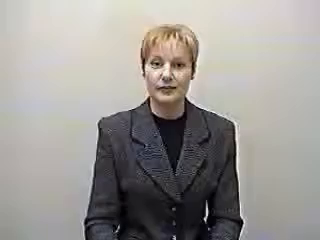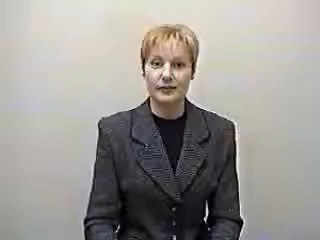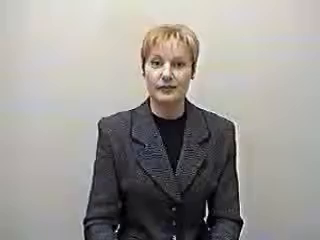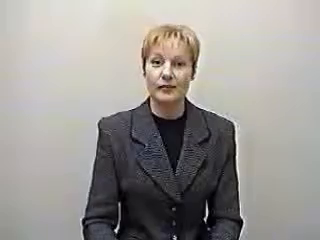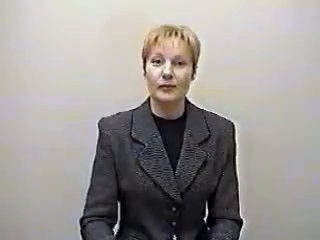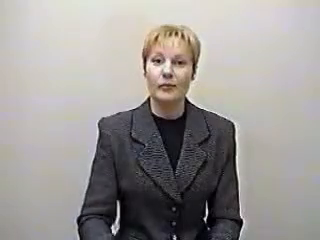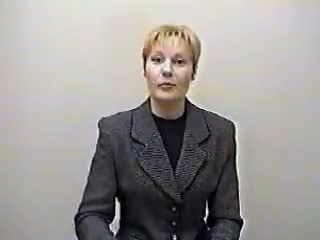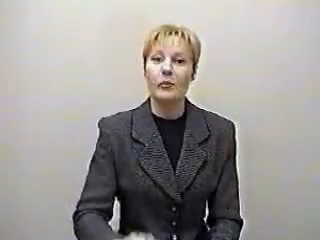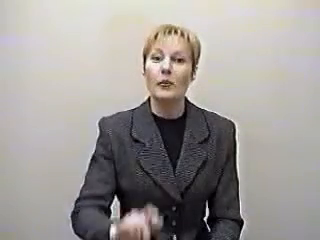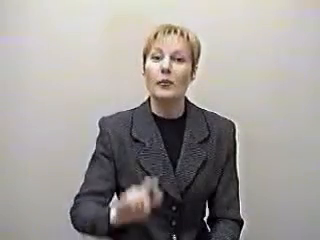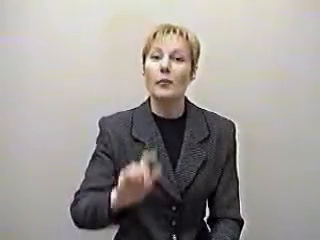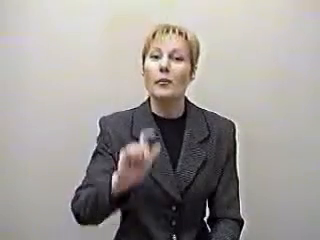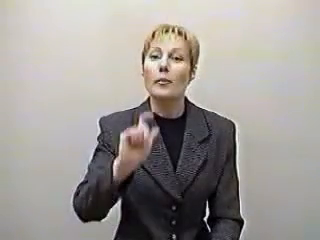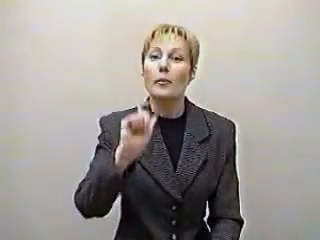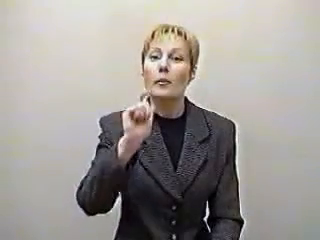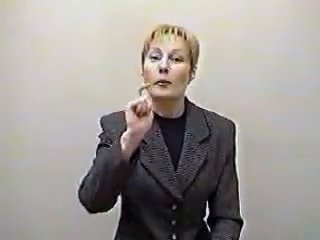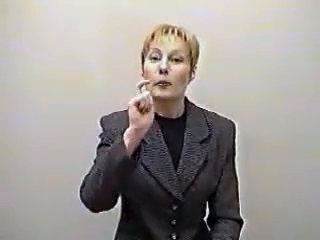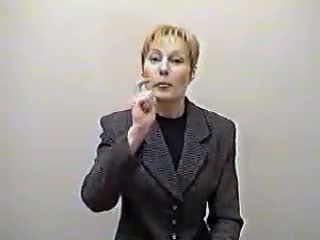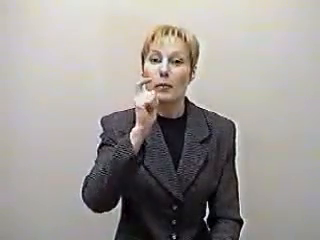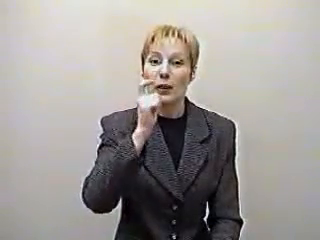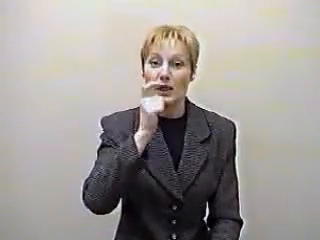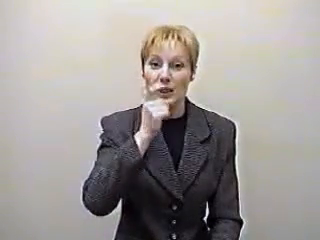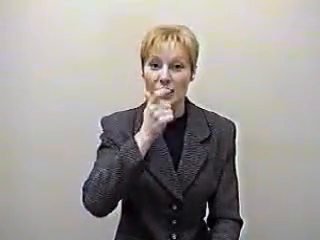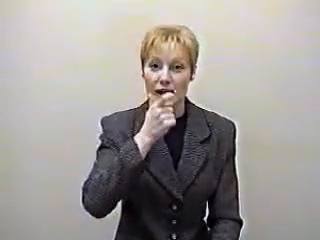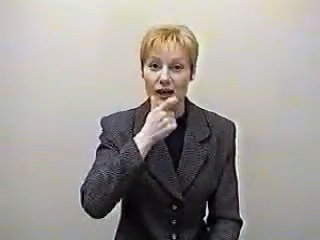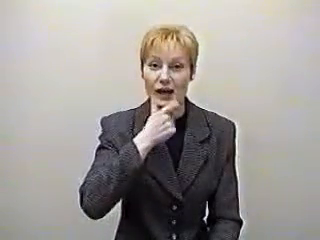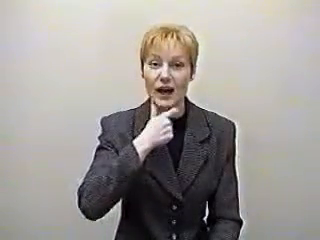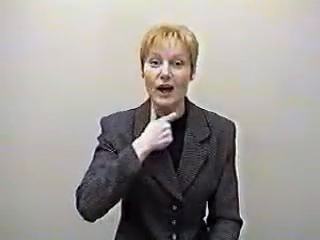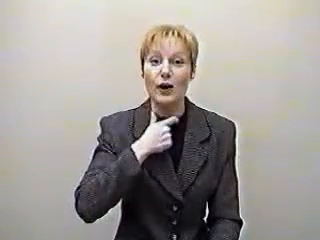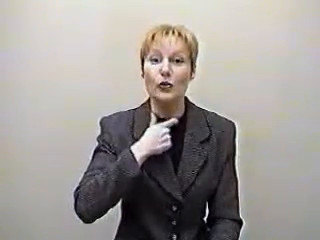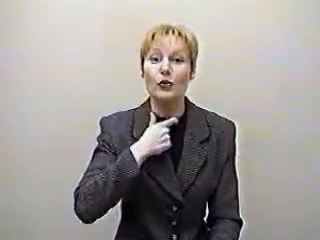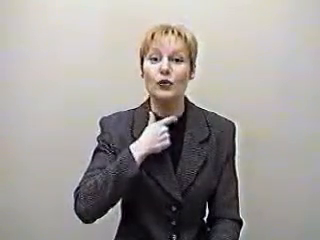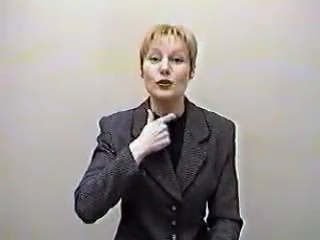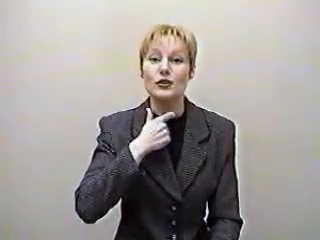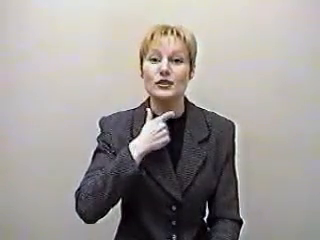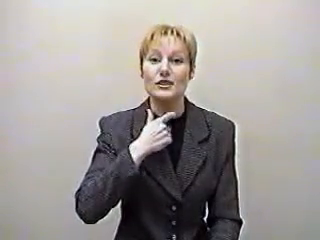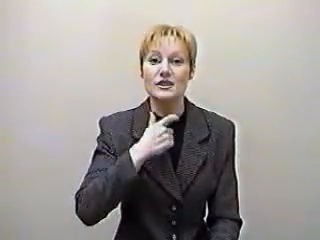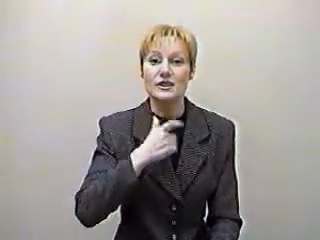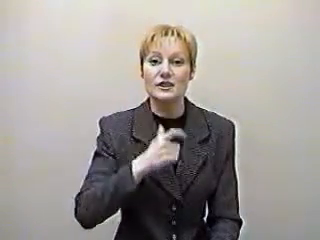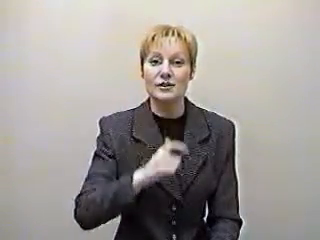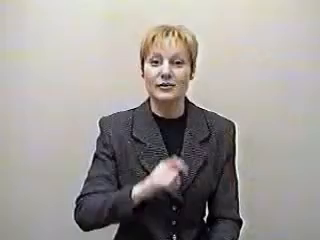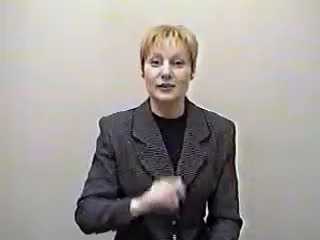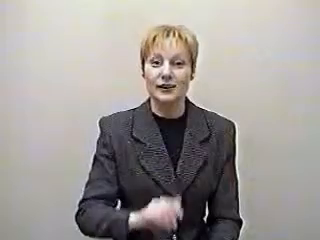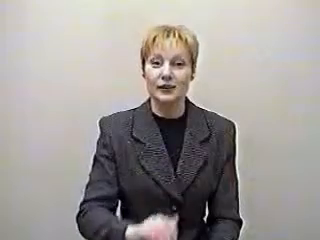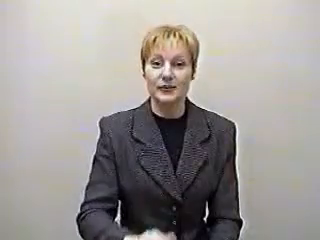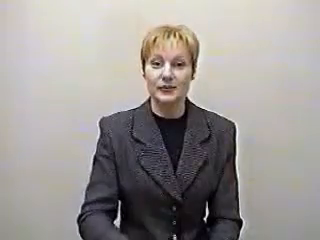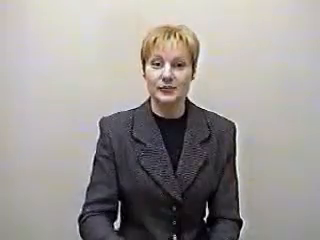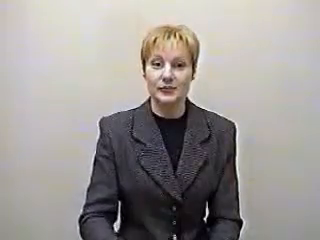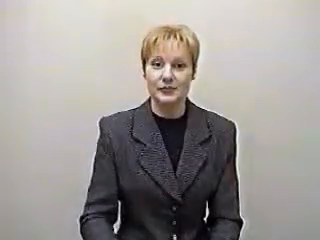благородство